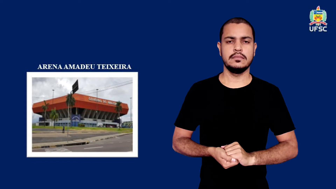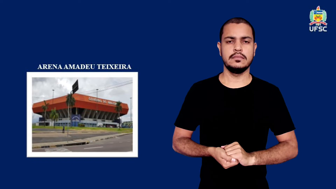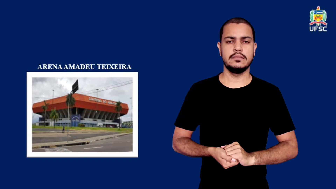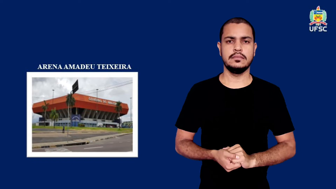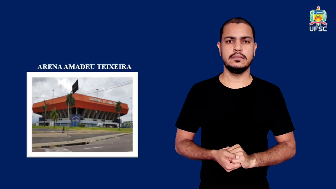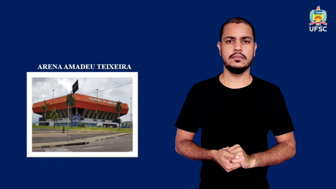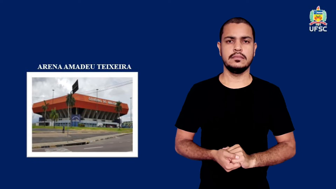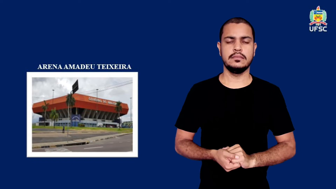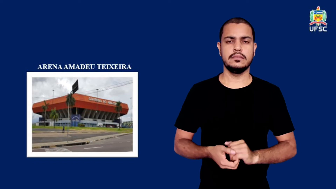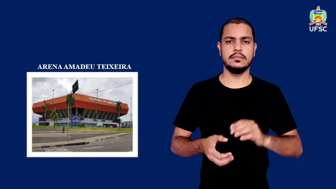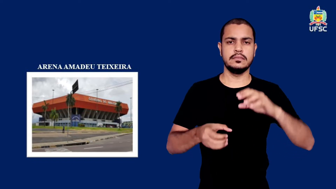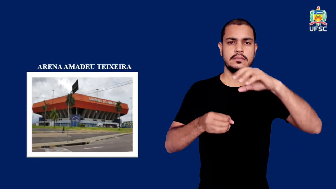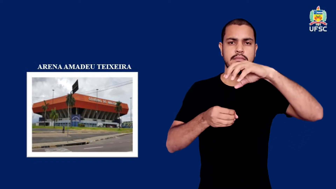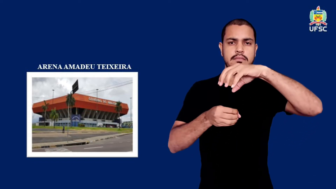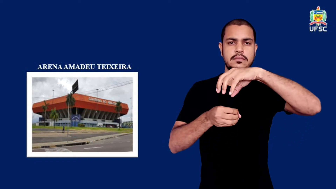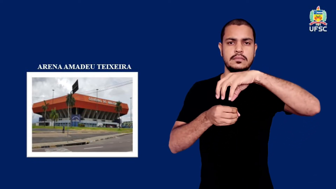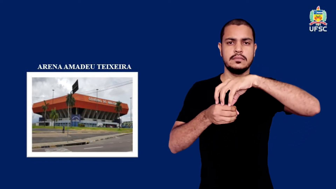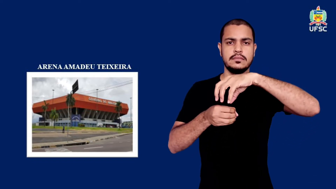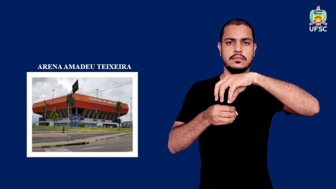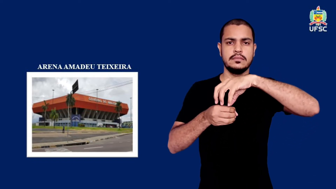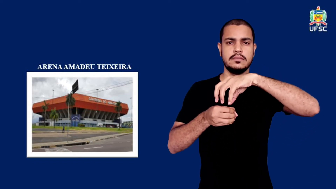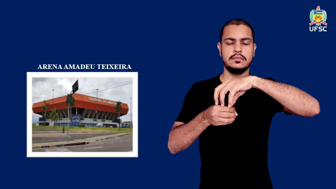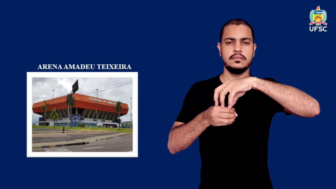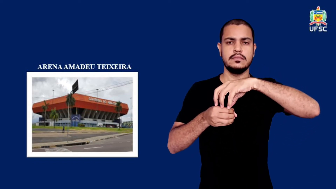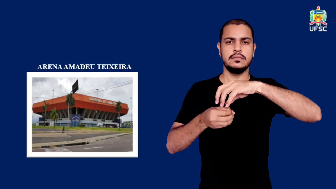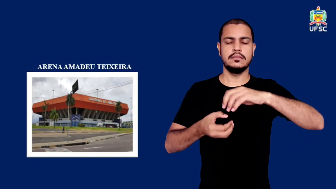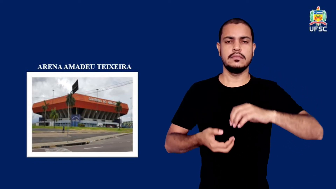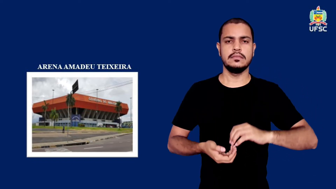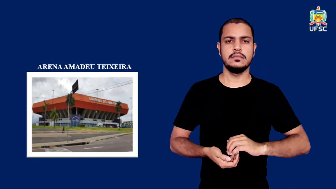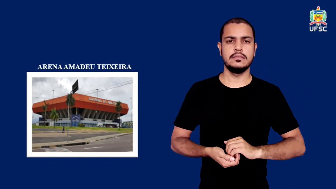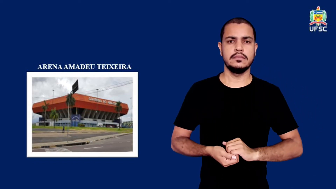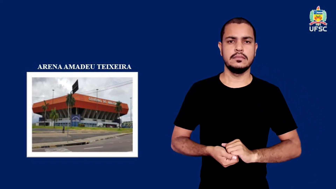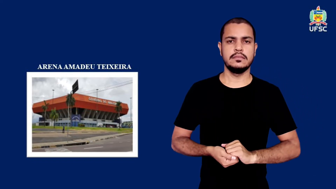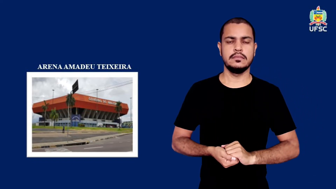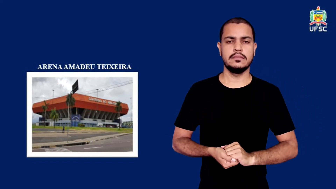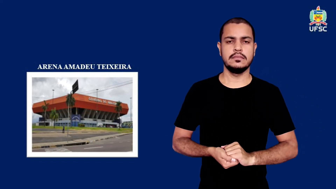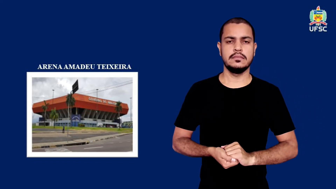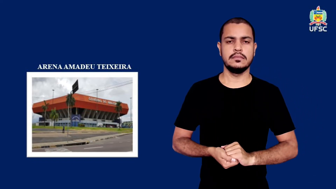Arena Poliesportiva Amadeu Teixeira